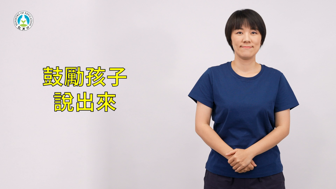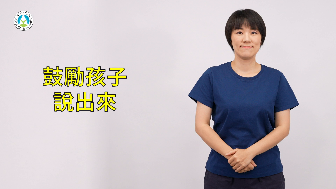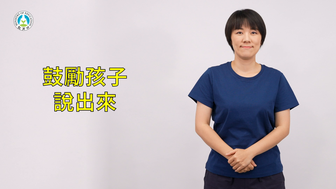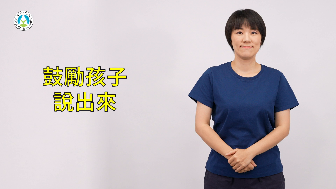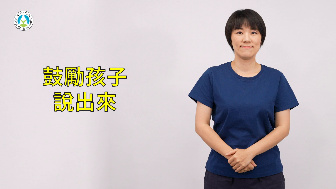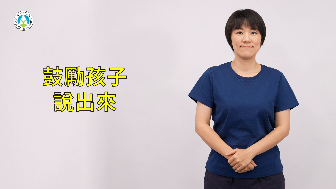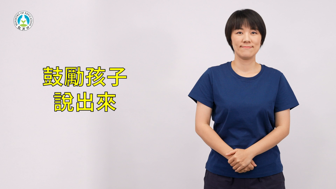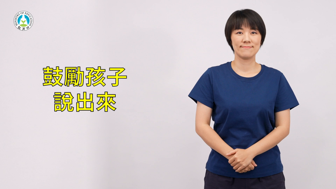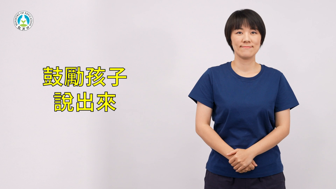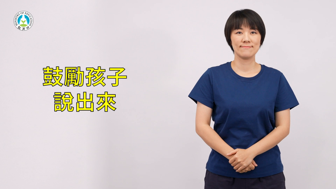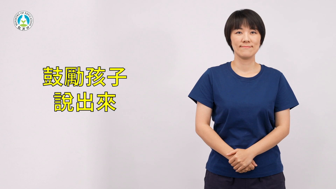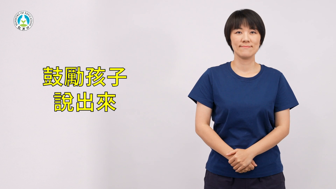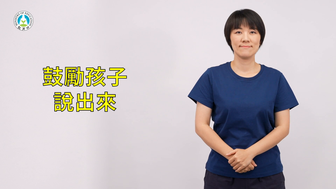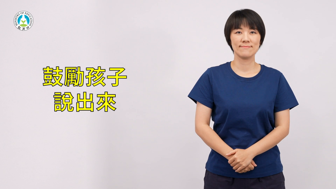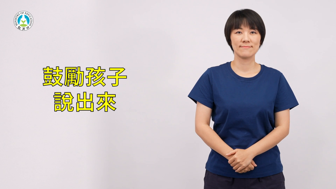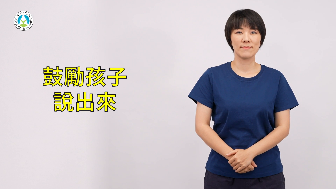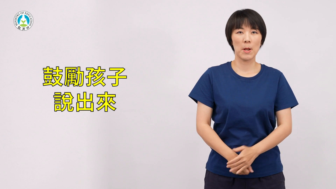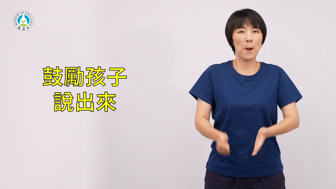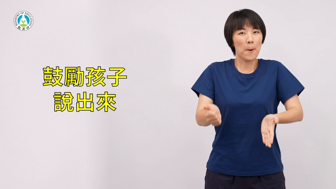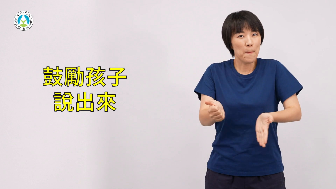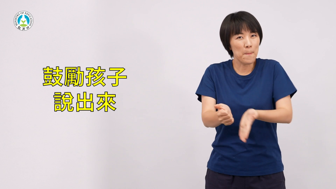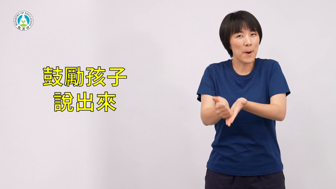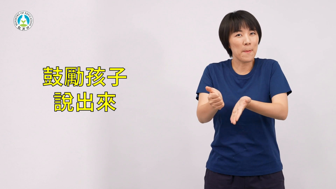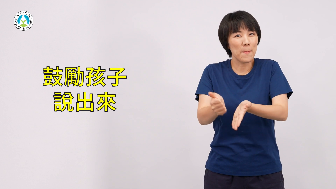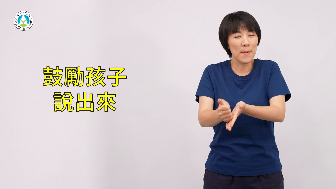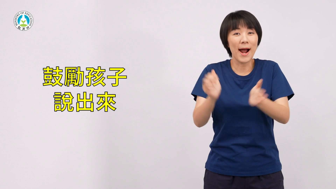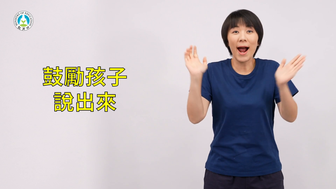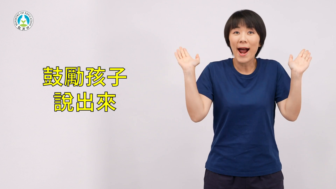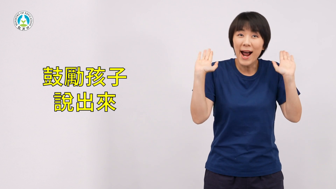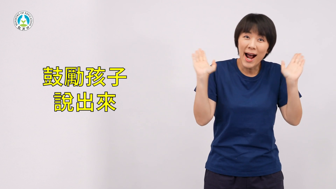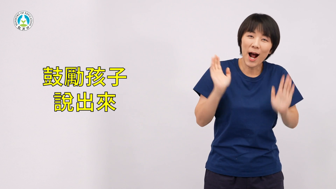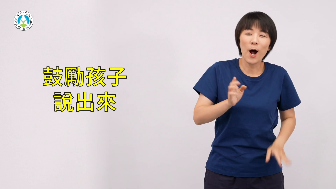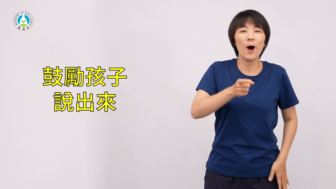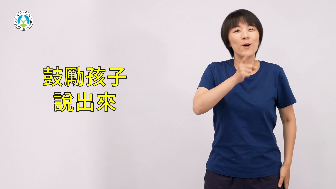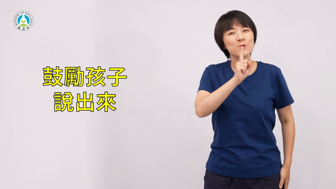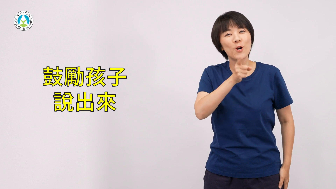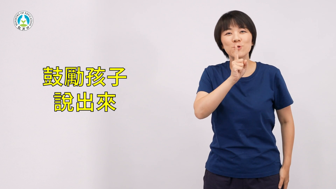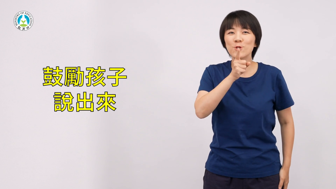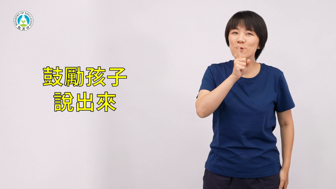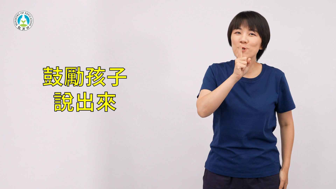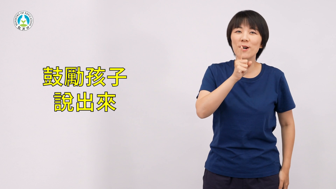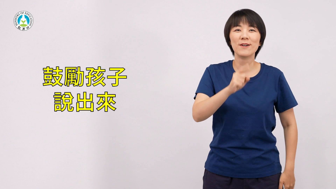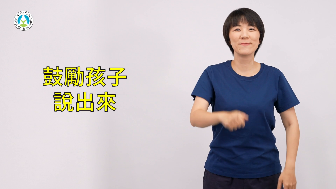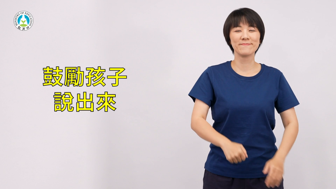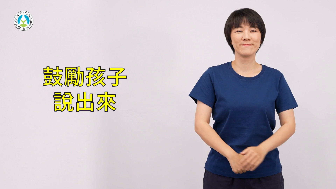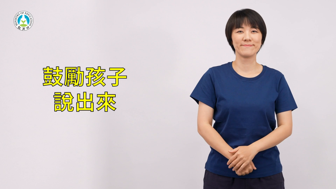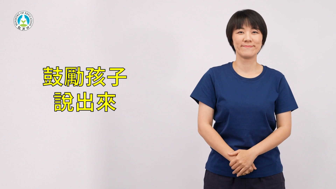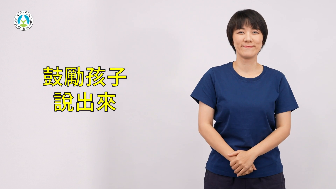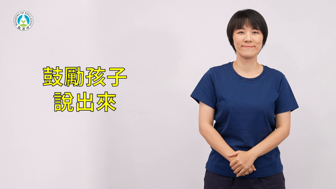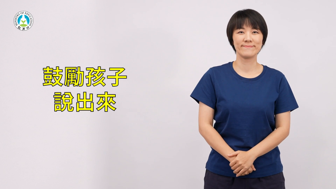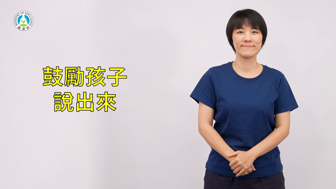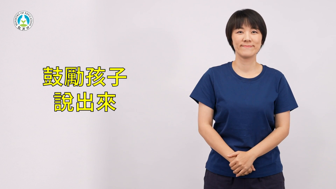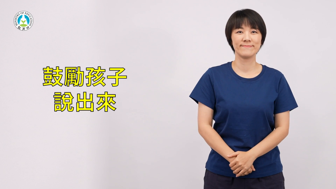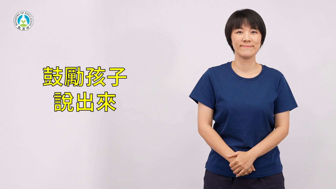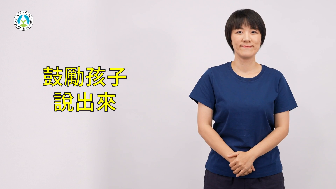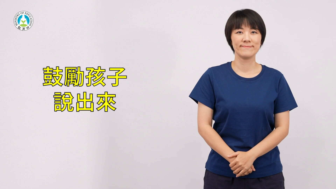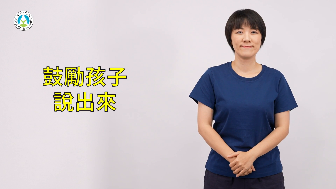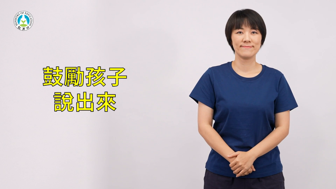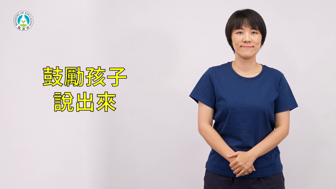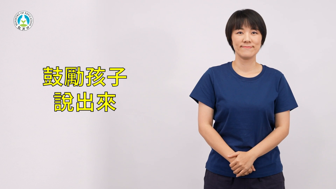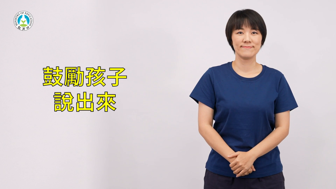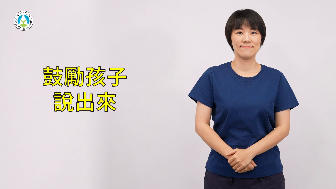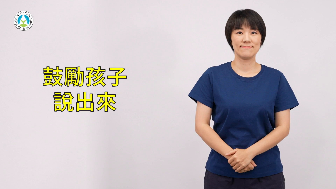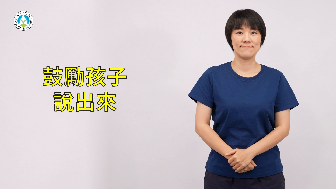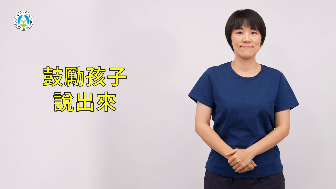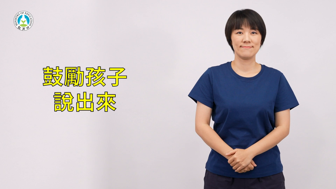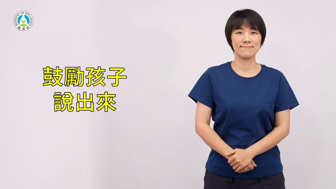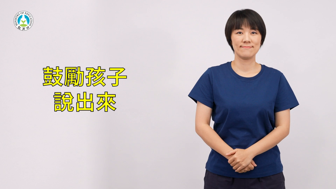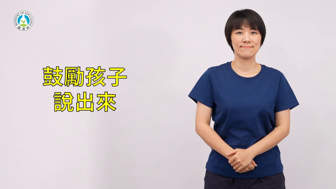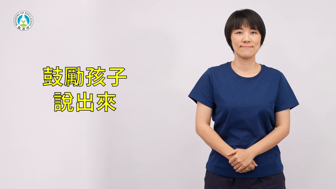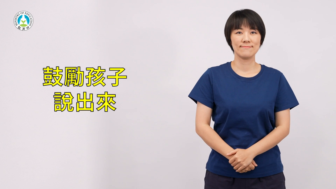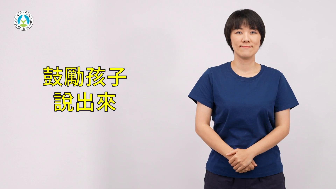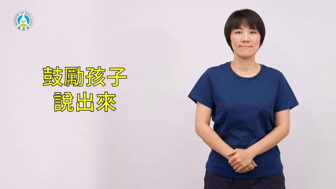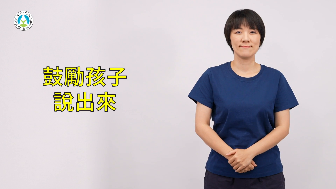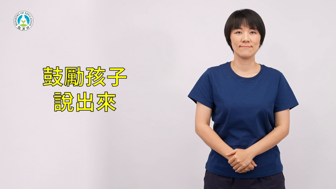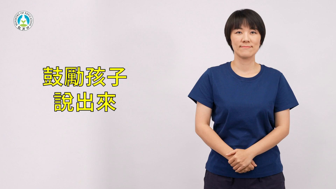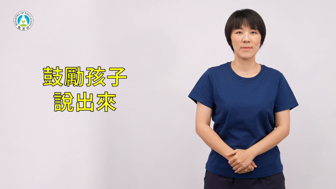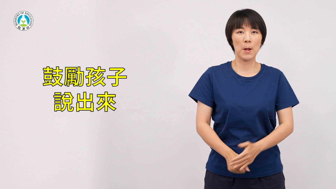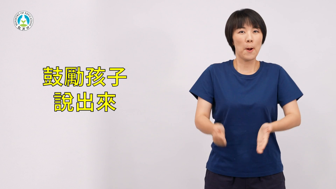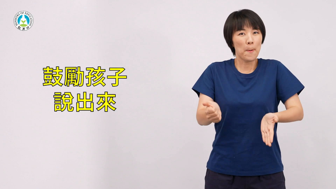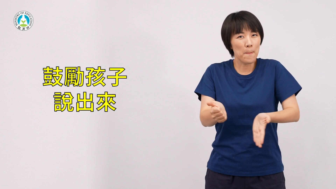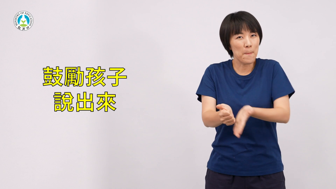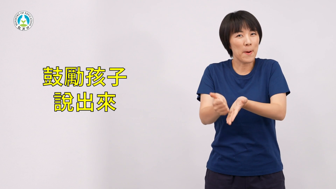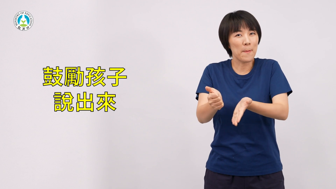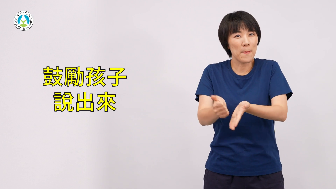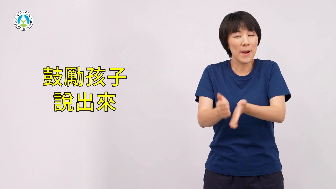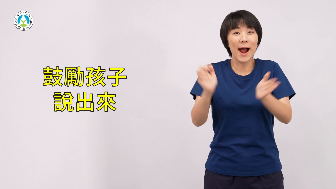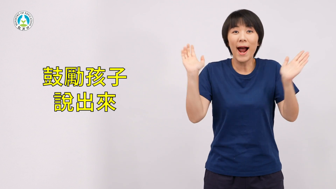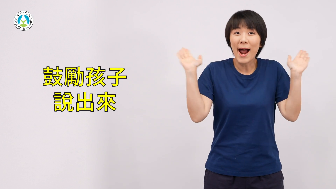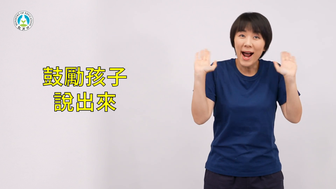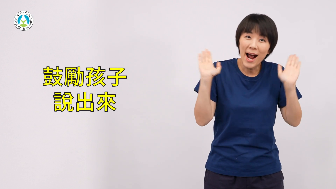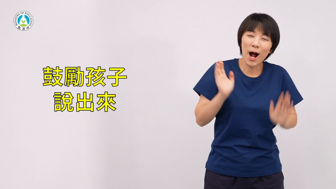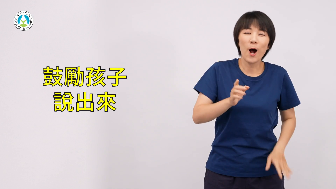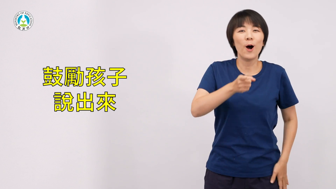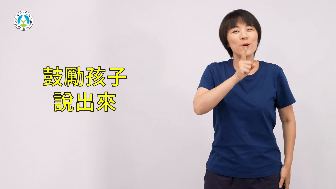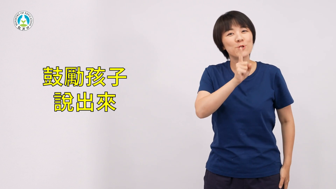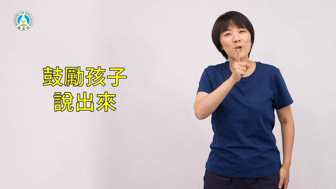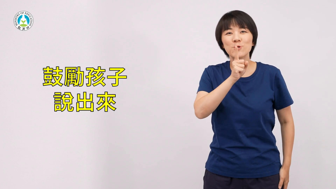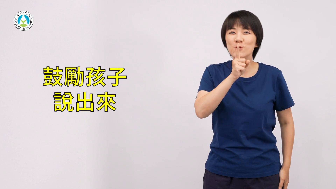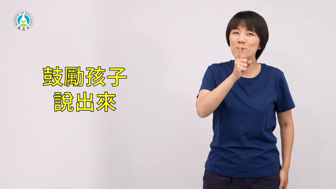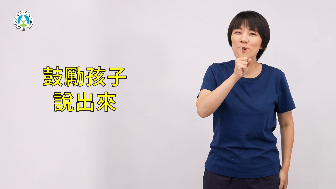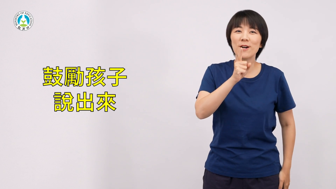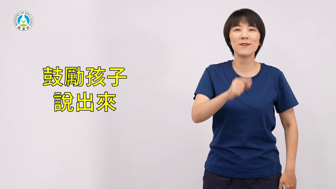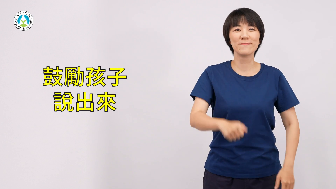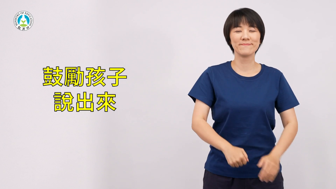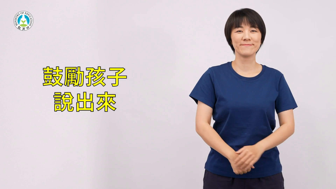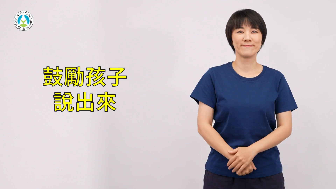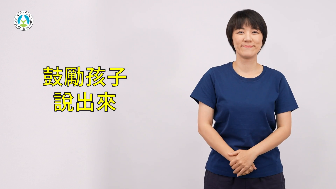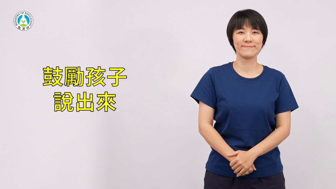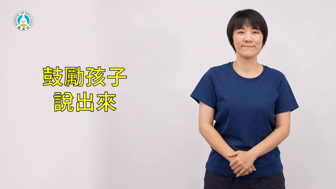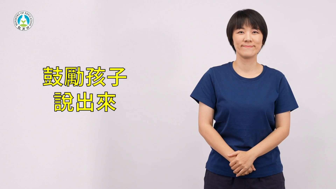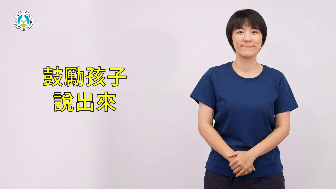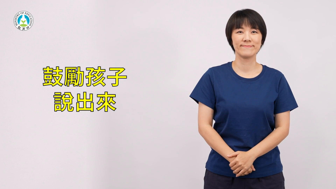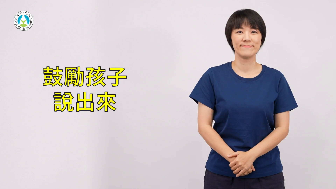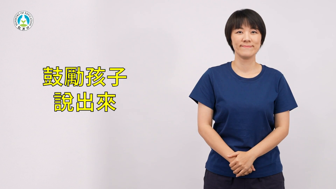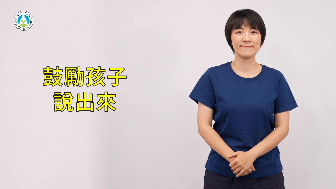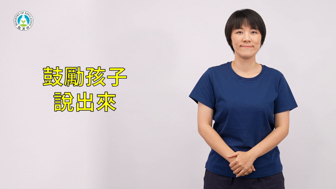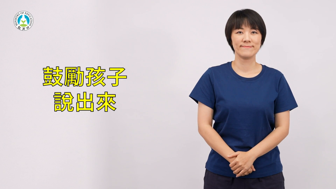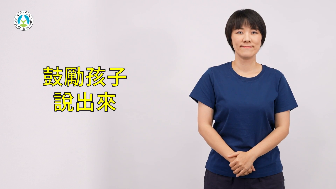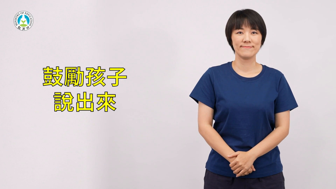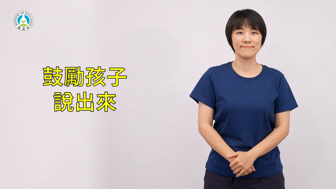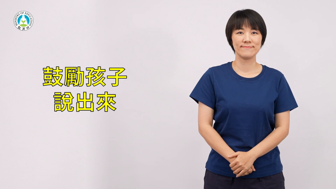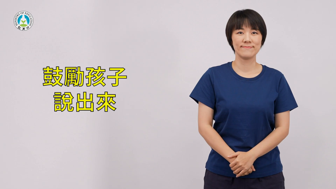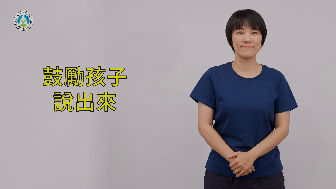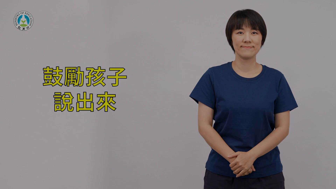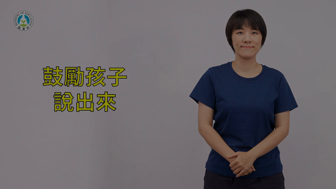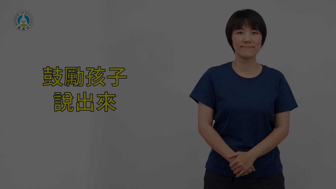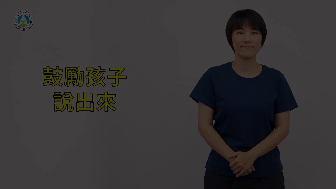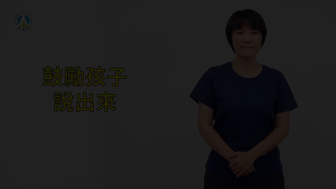鼓勵孩子說出來